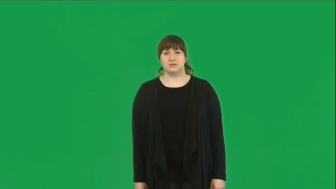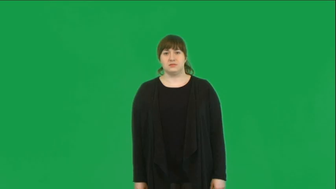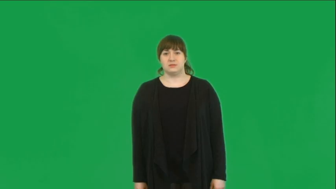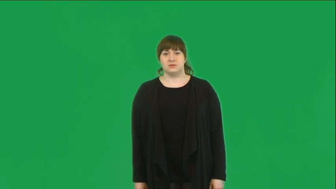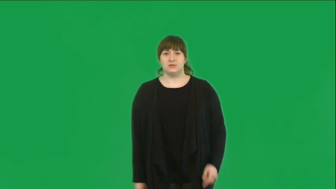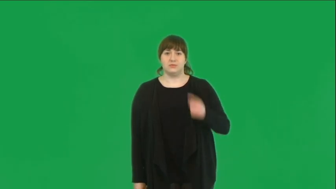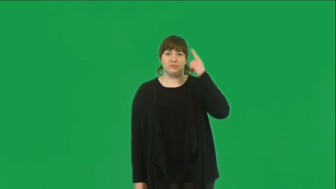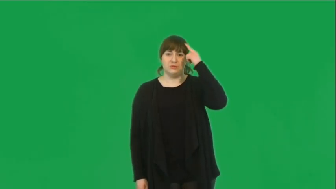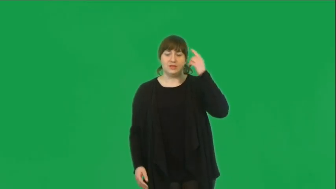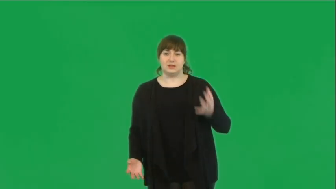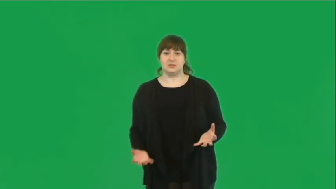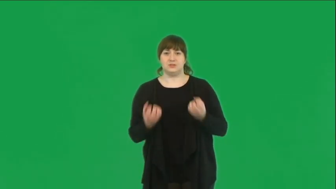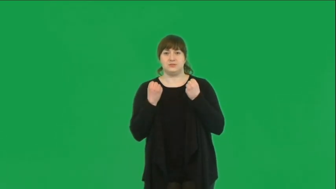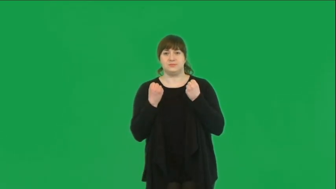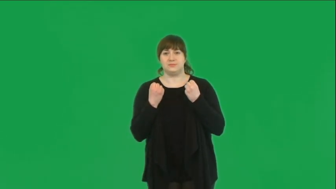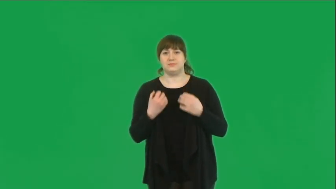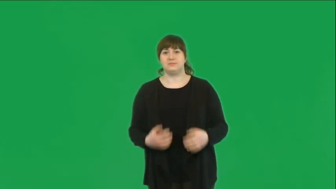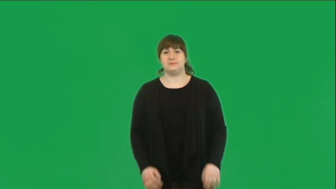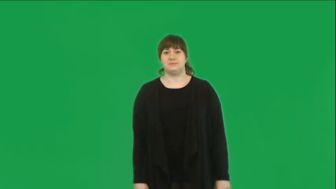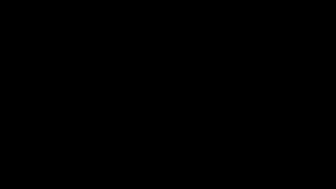wynaleźć